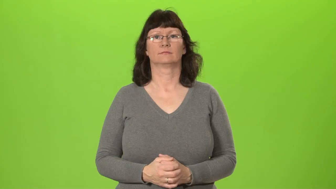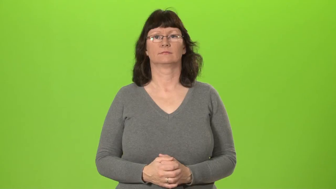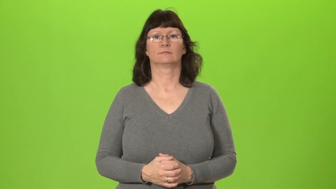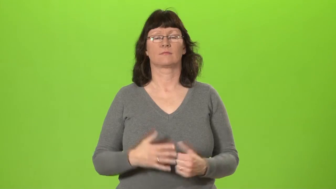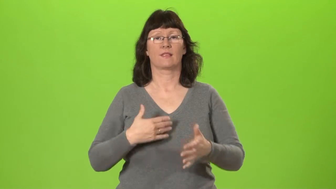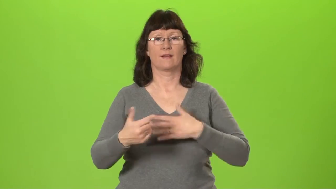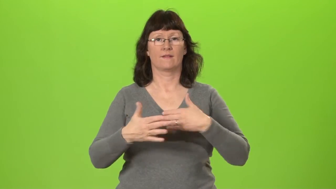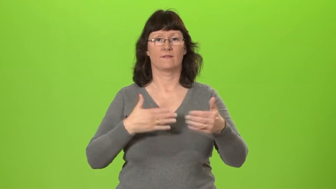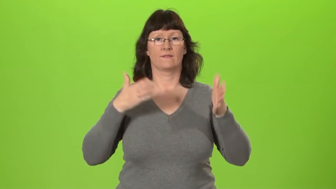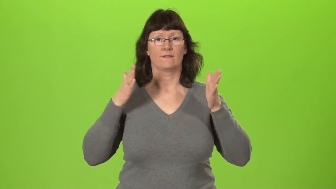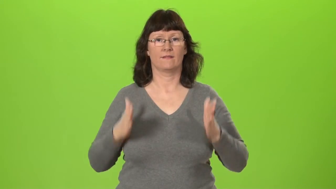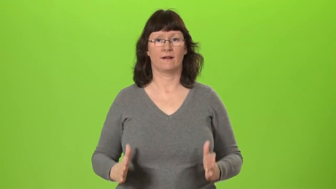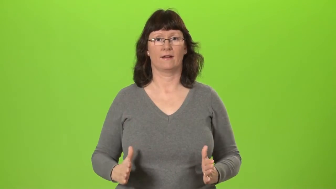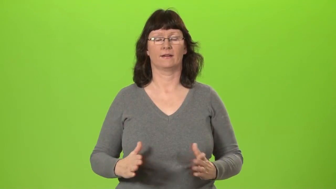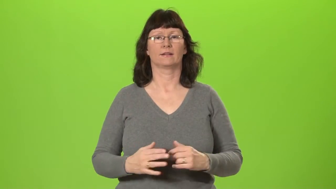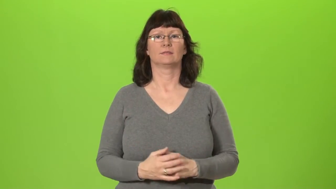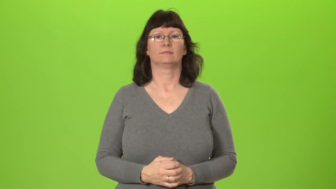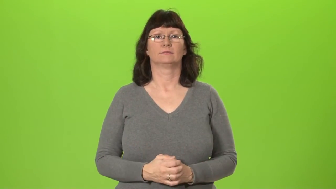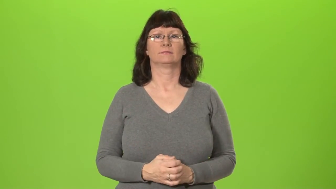Fagleg